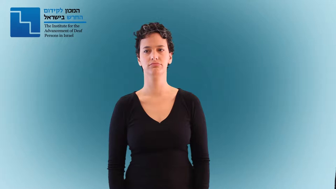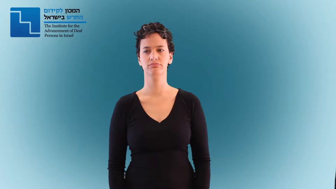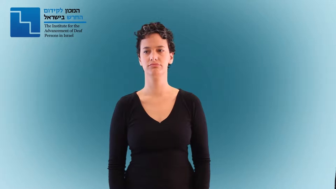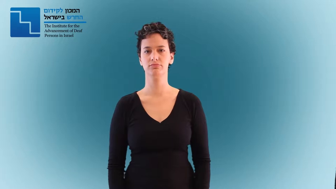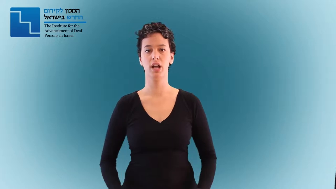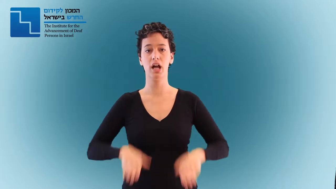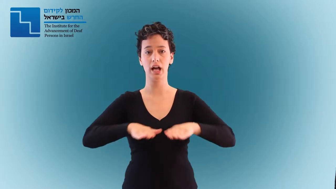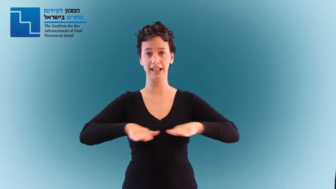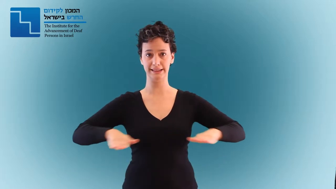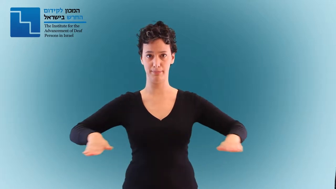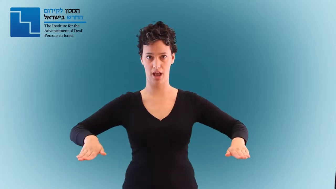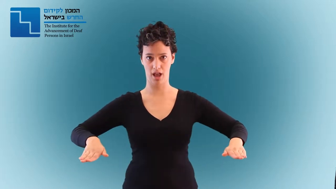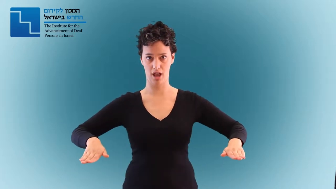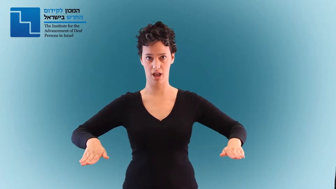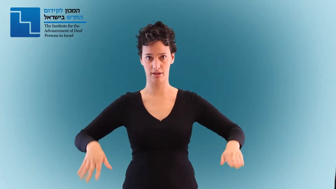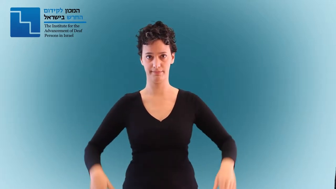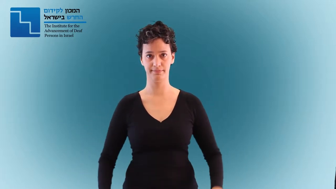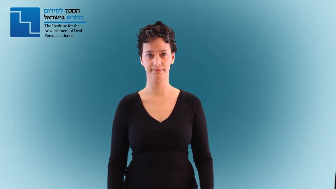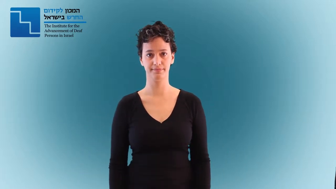רצפה